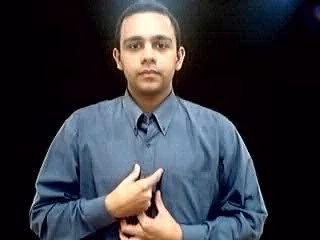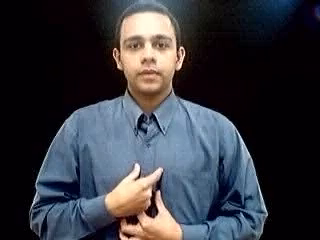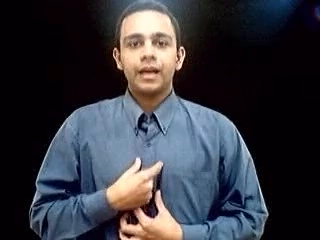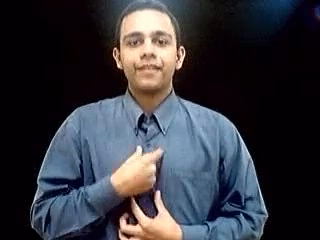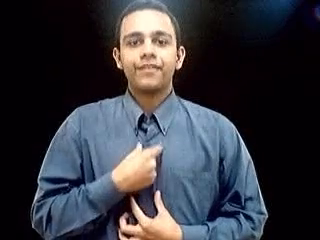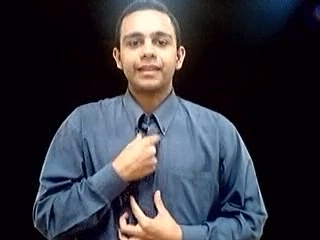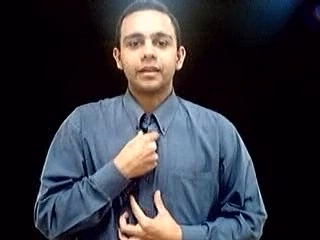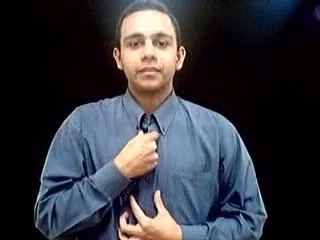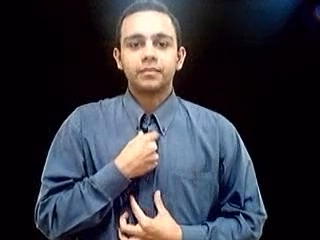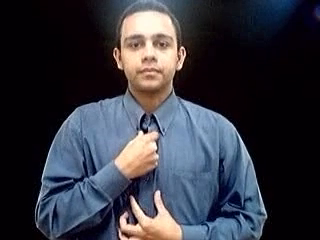gravata